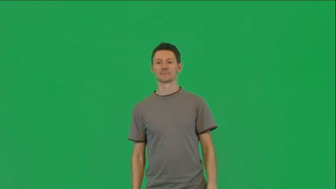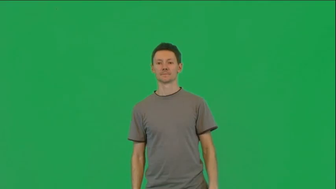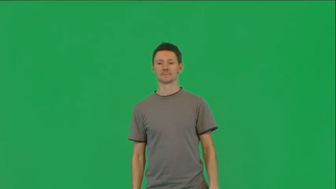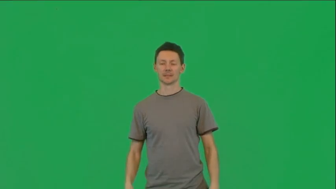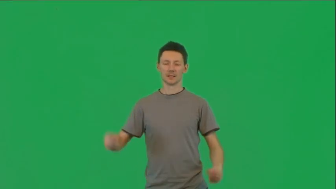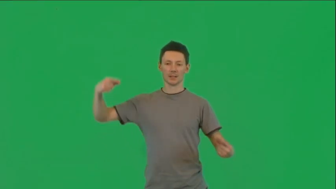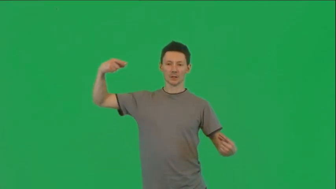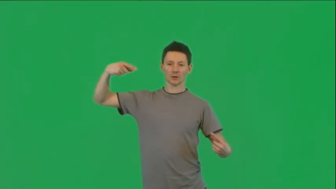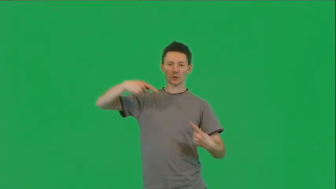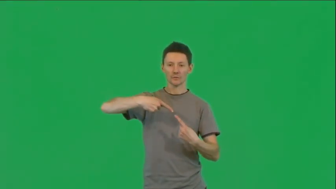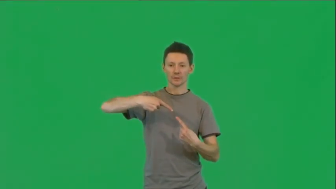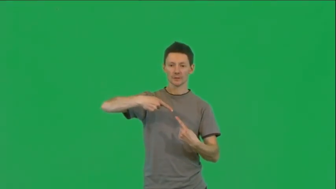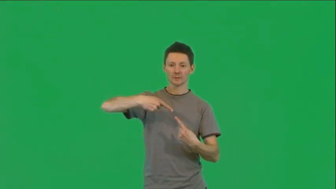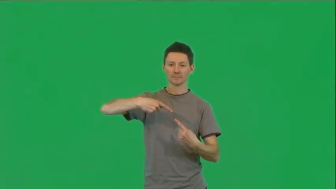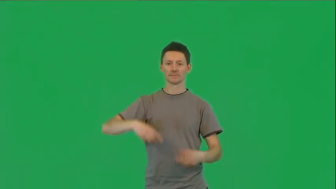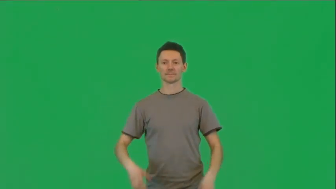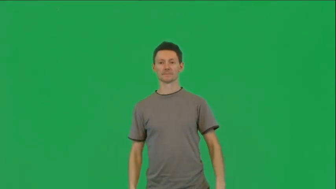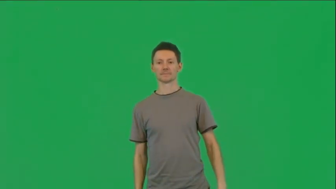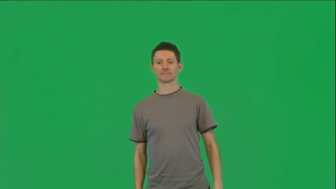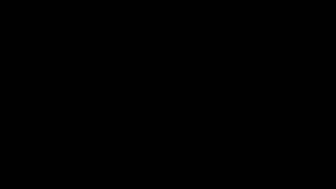konflikt